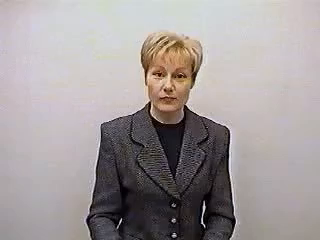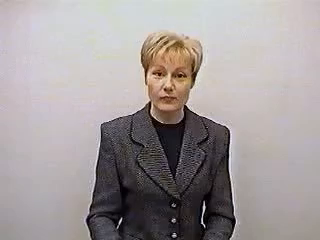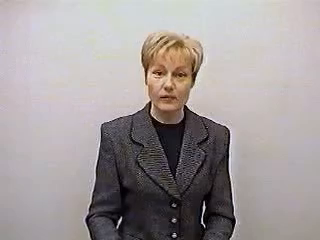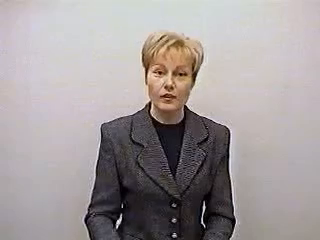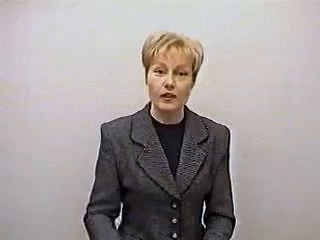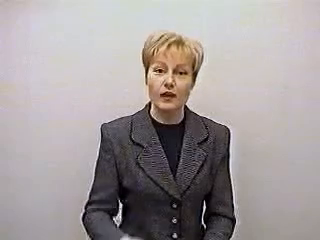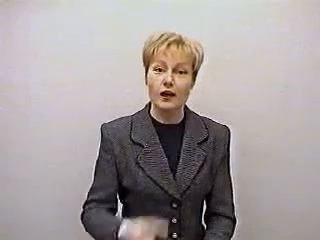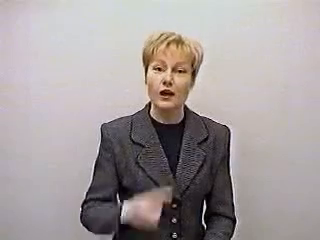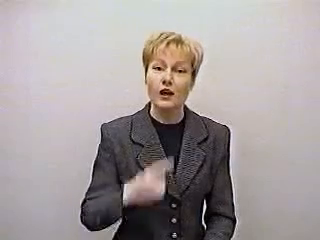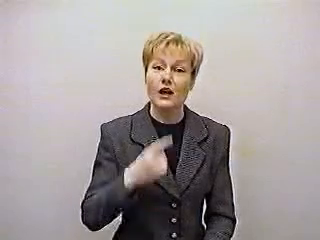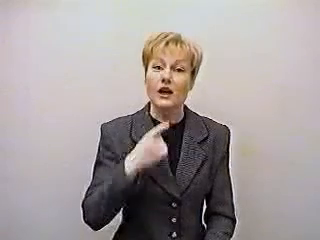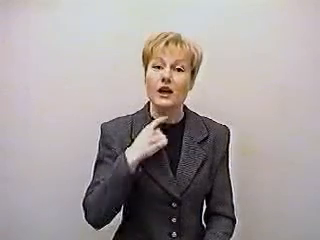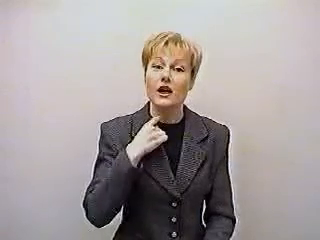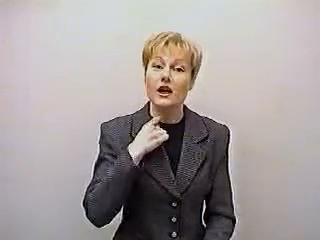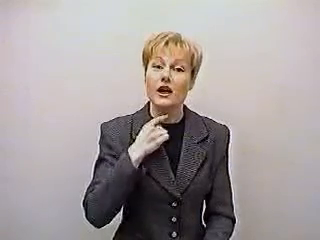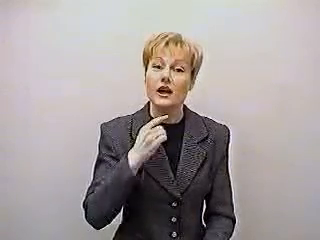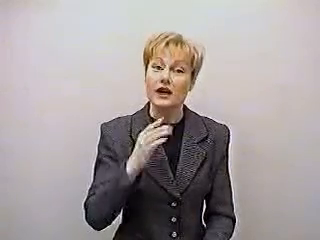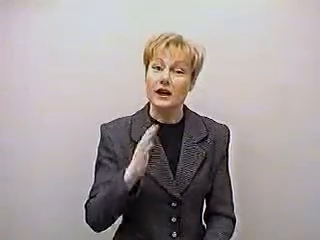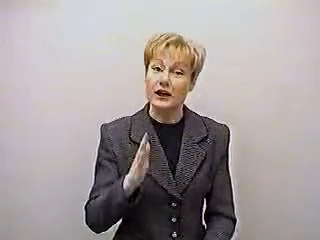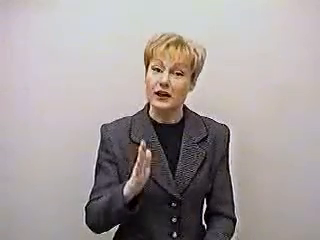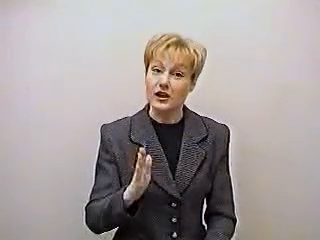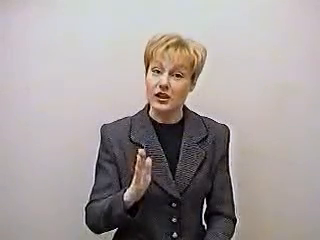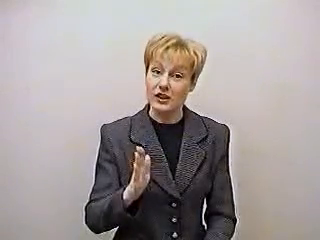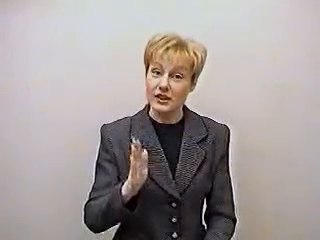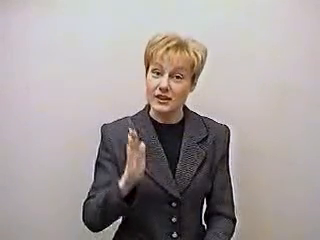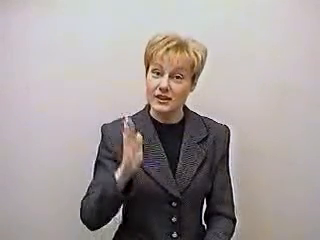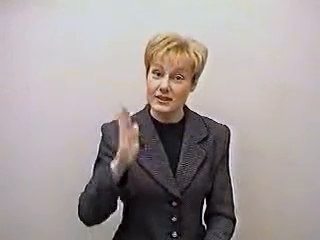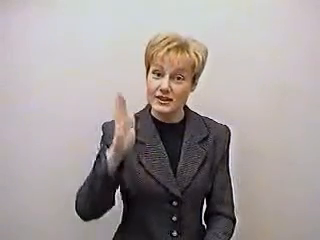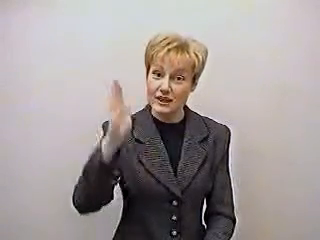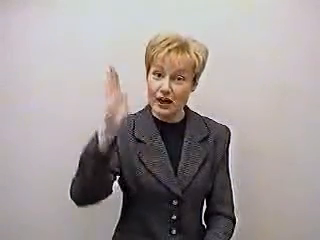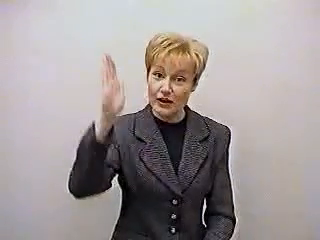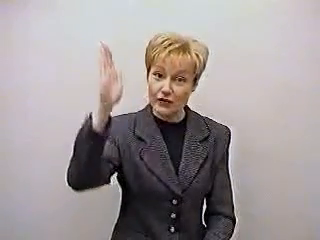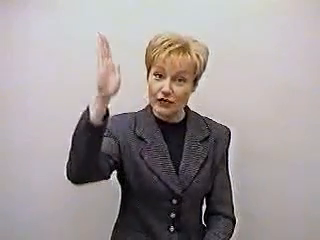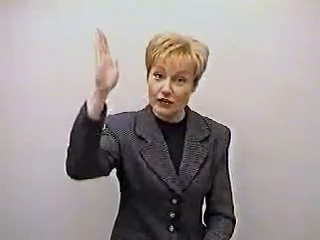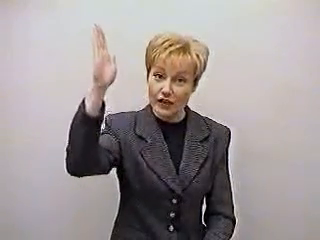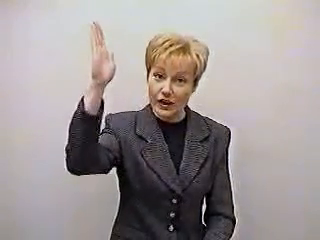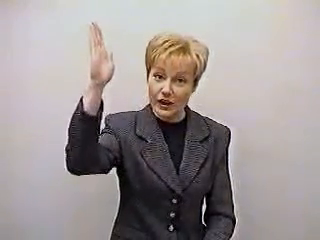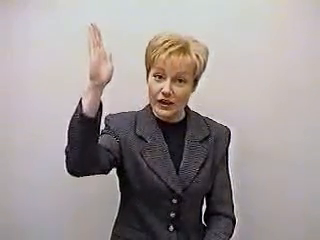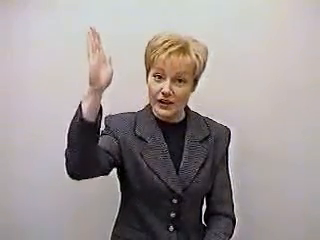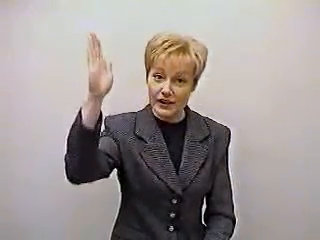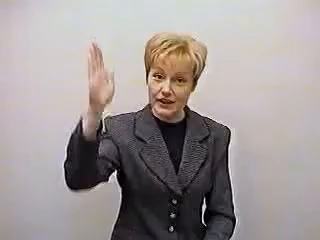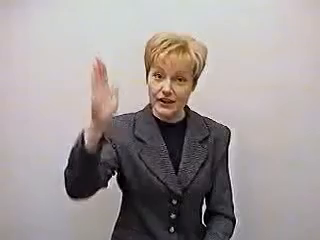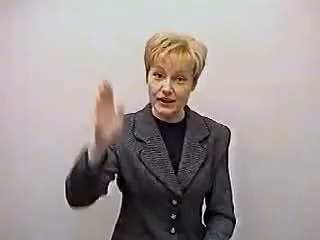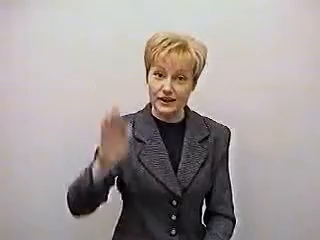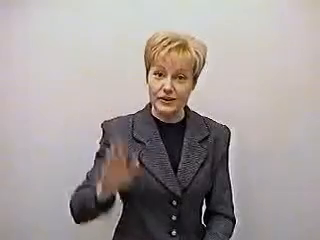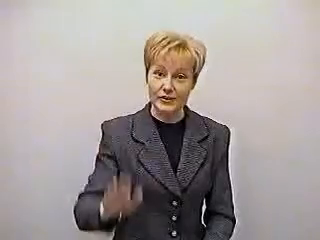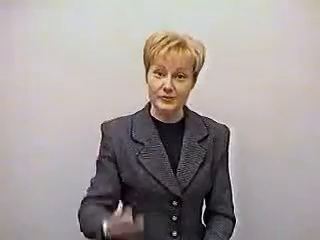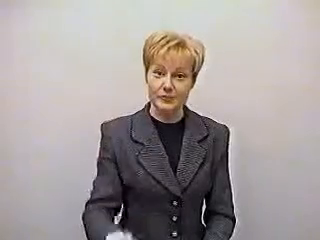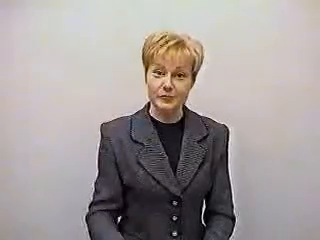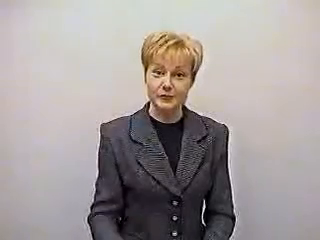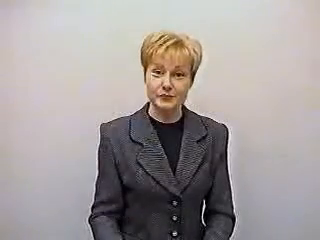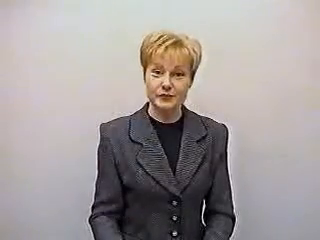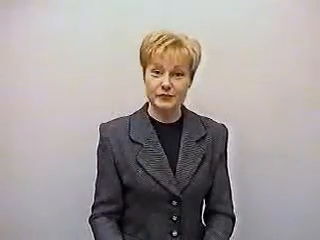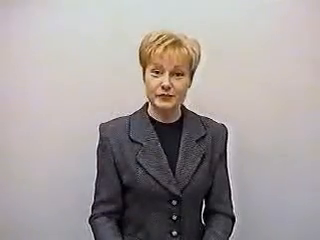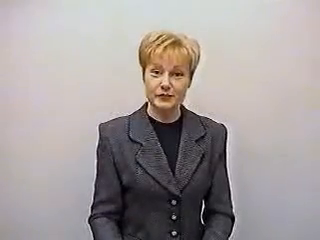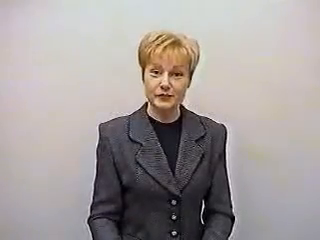голосование